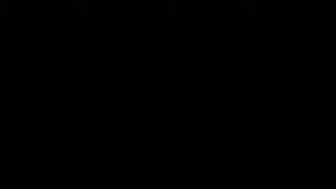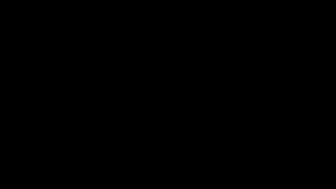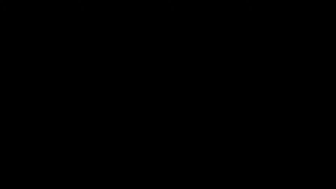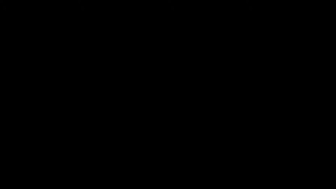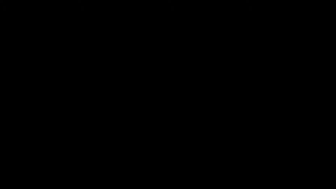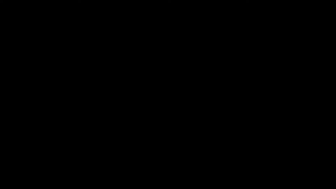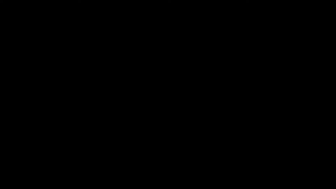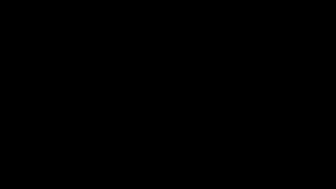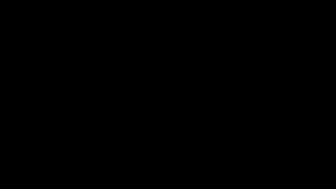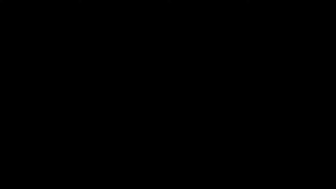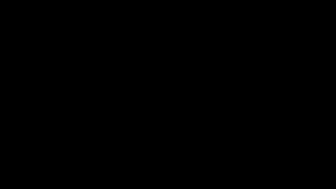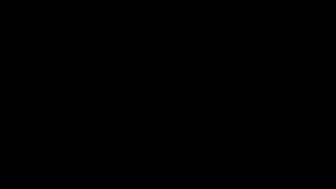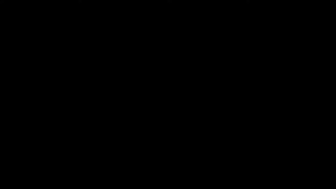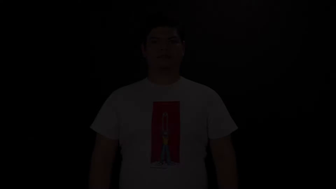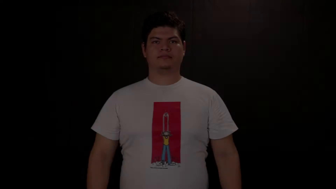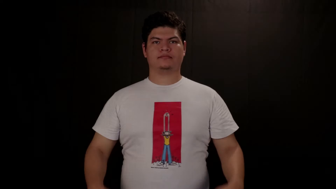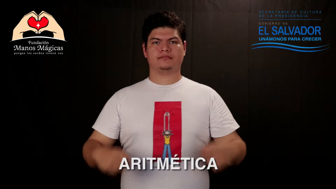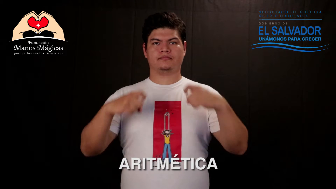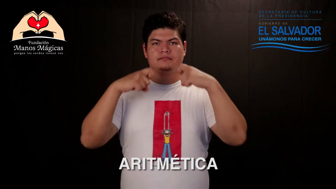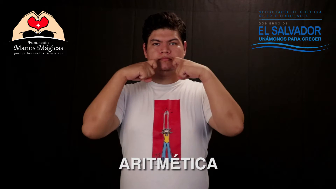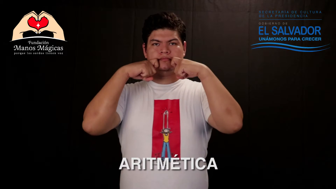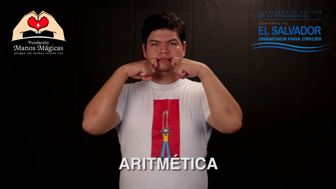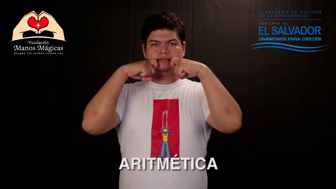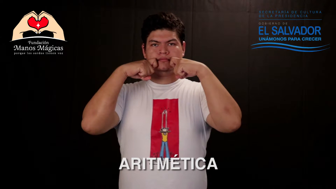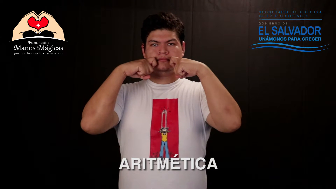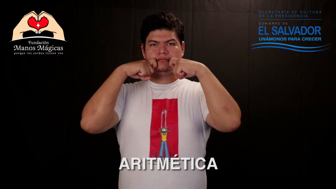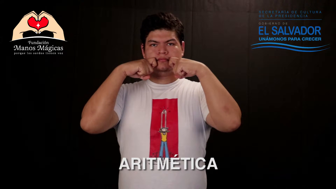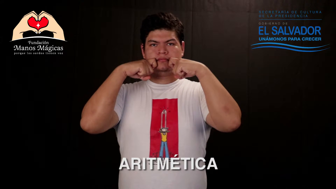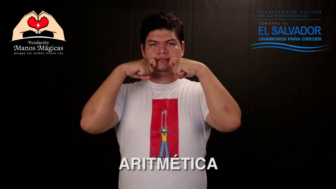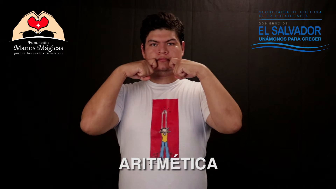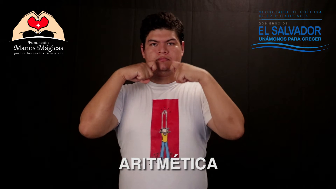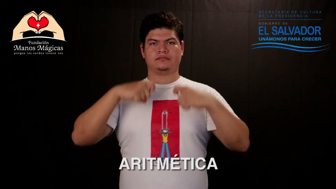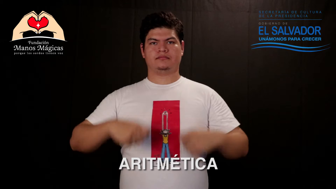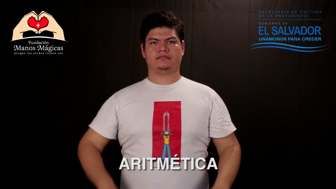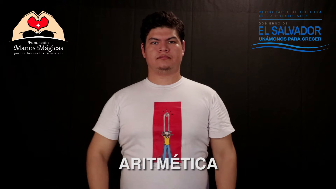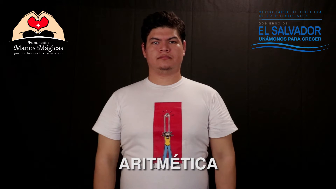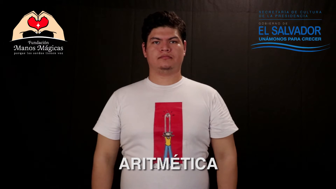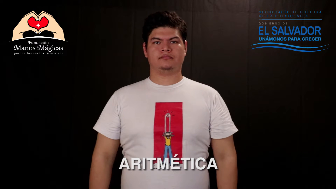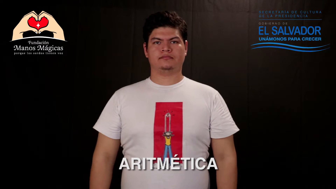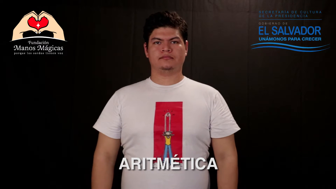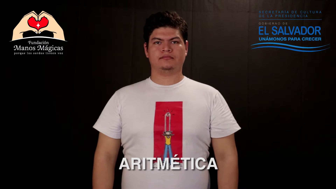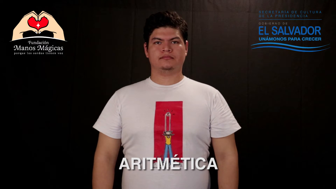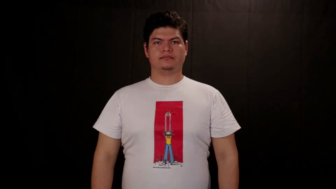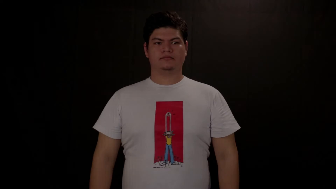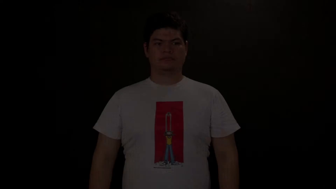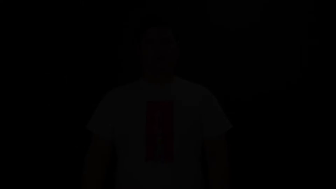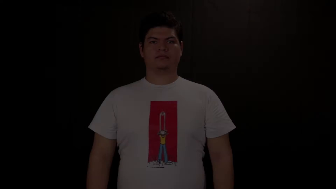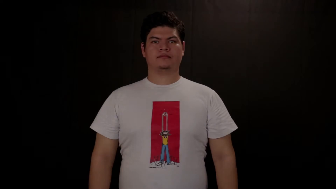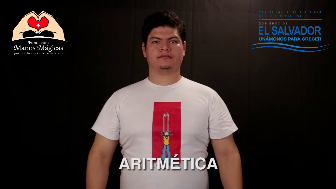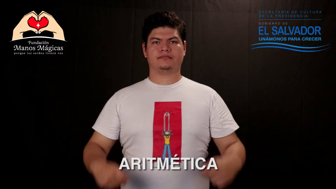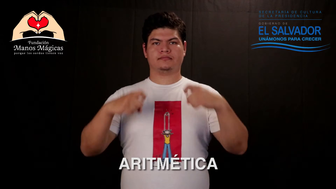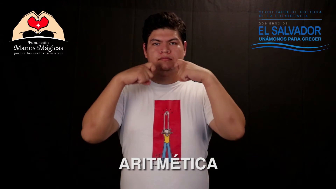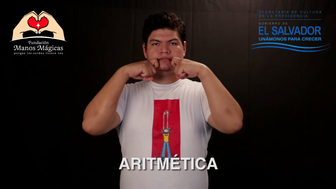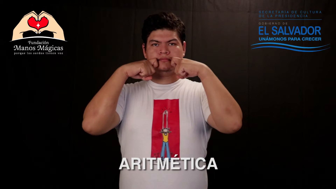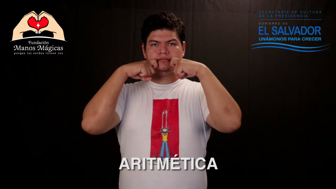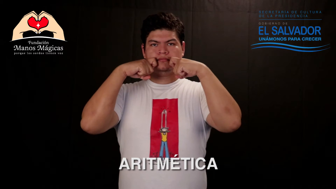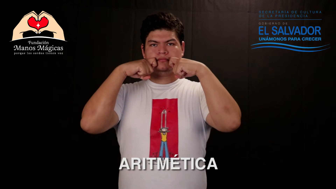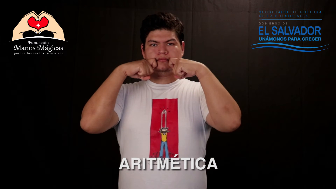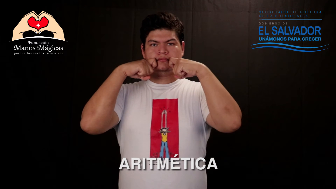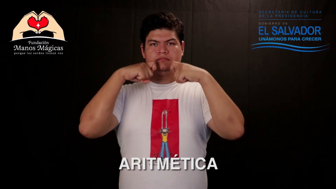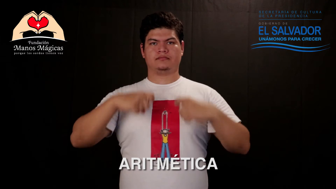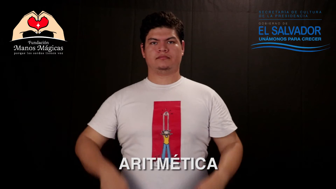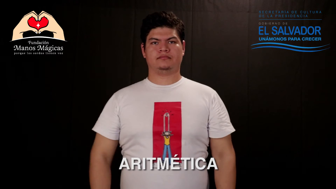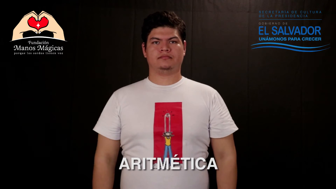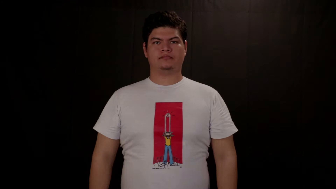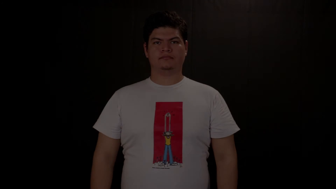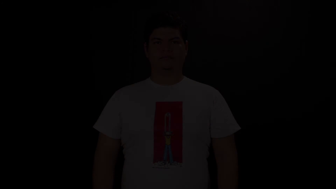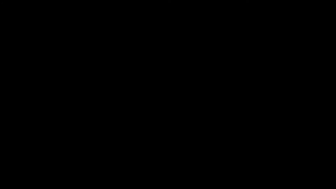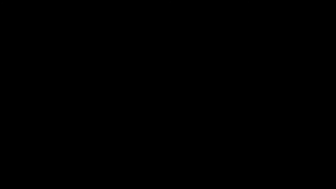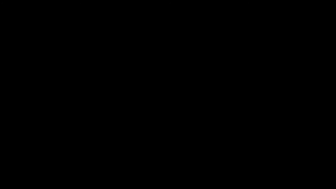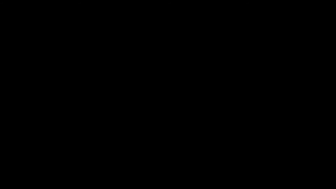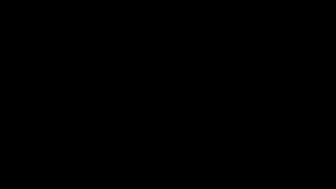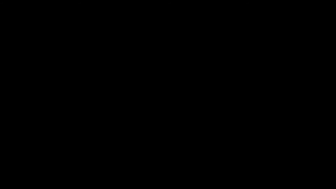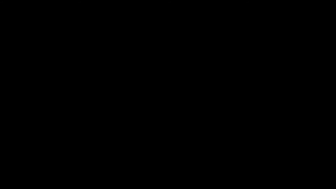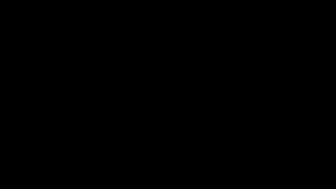Aritmetica